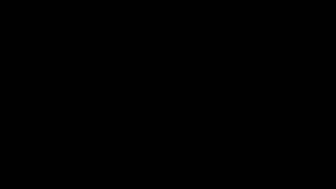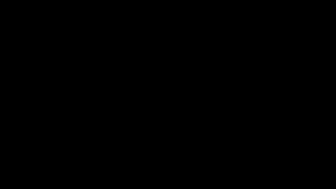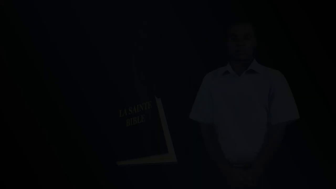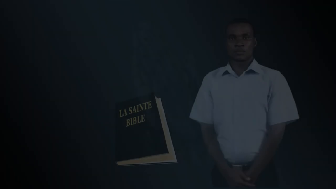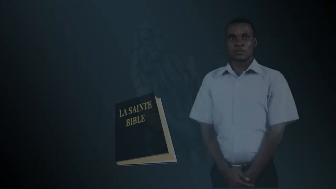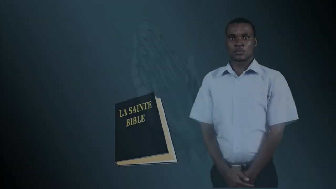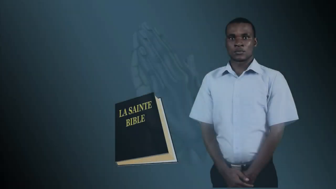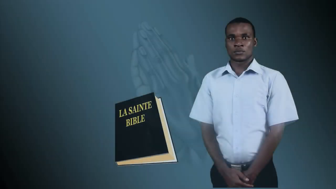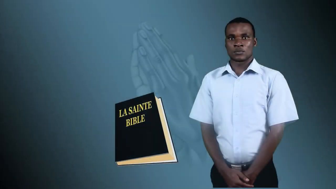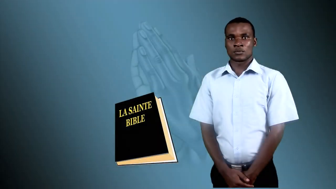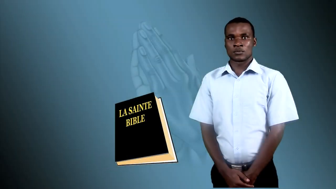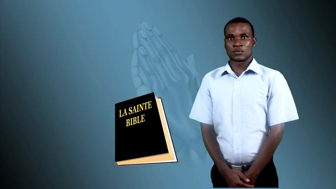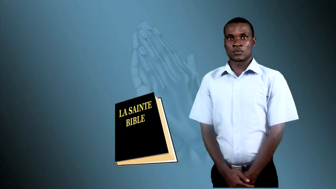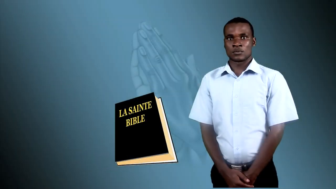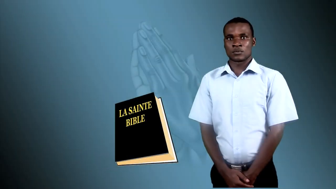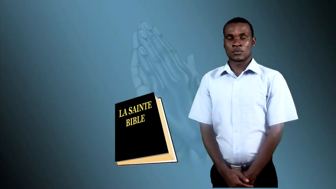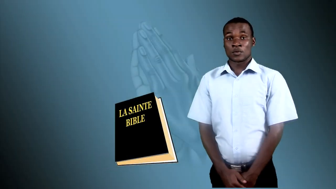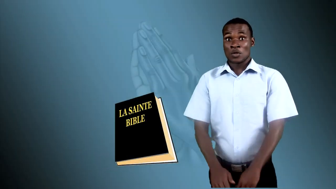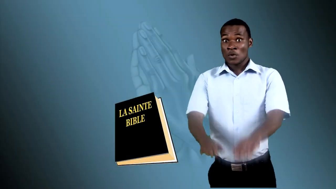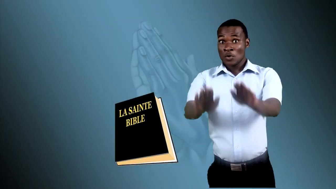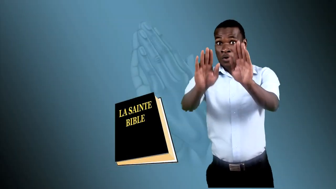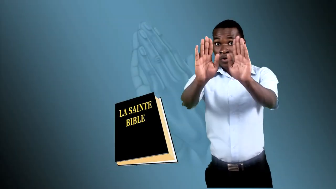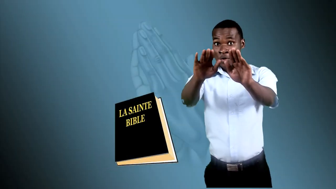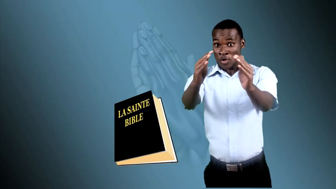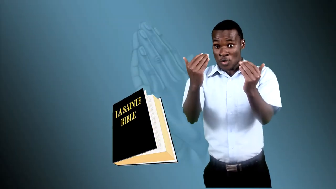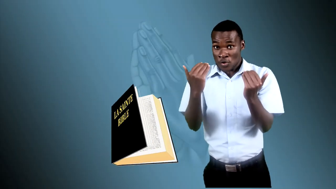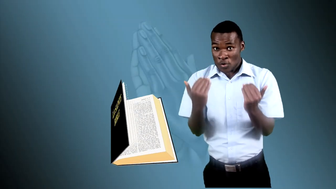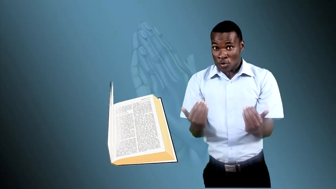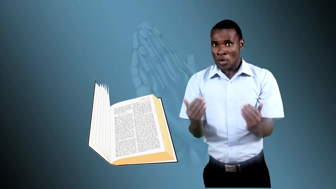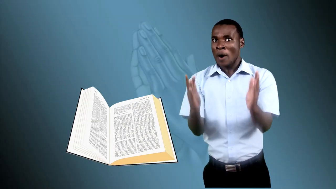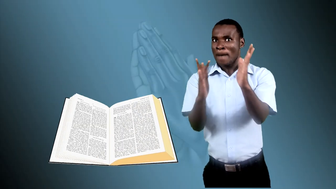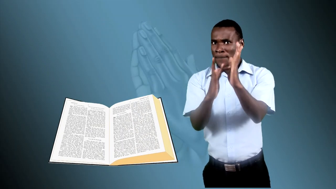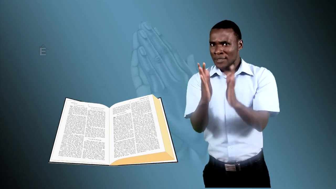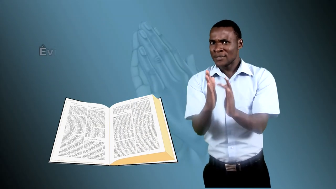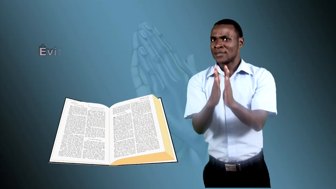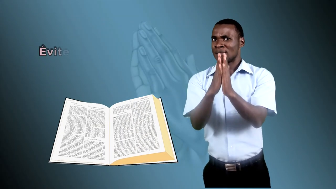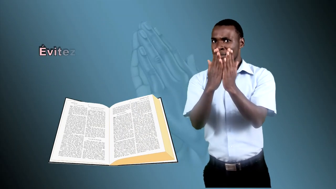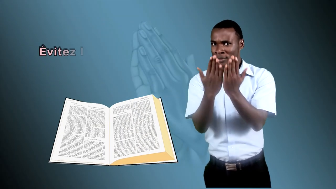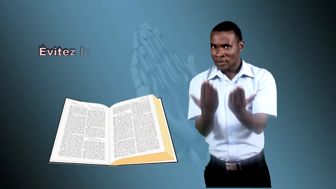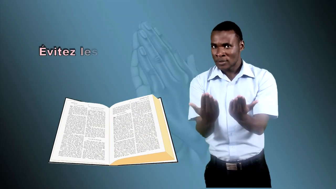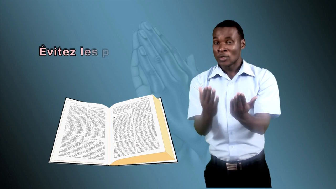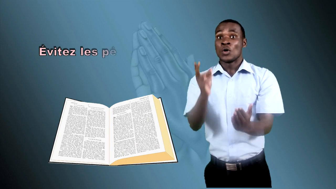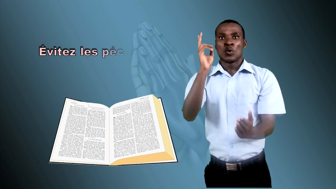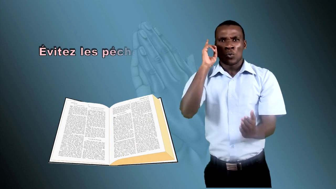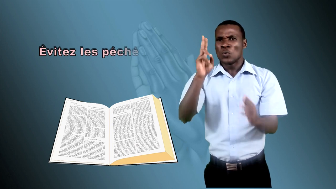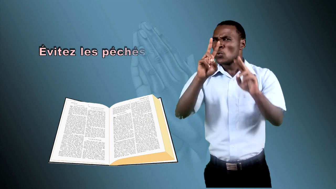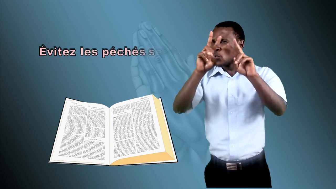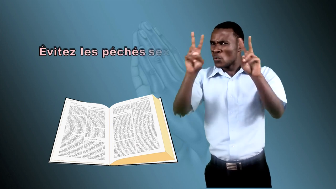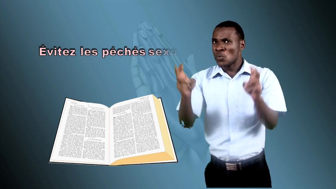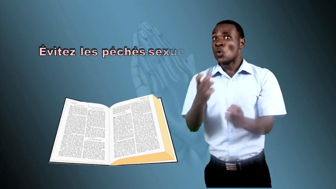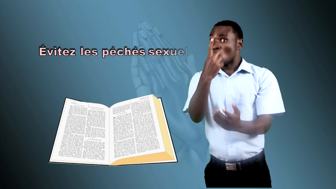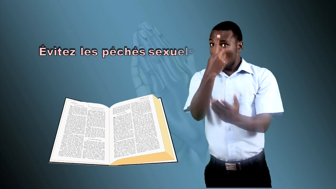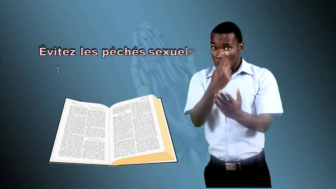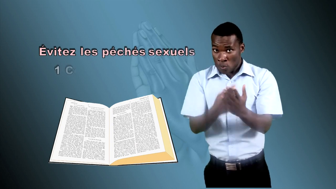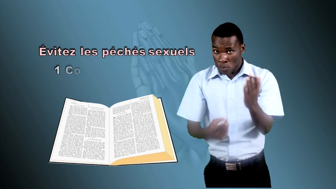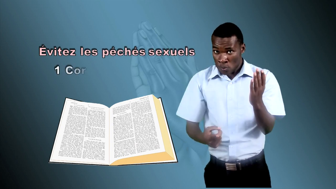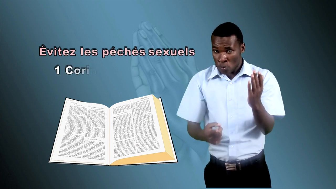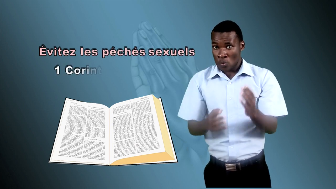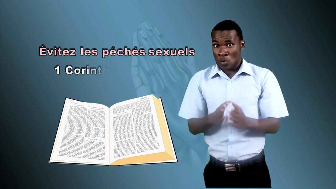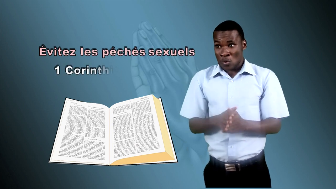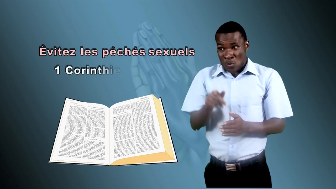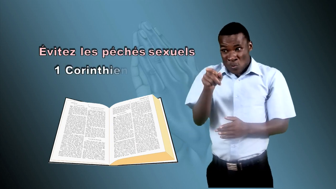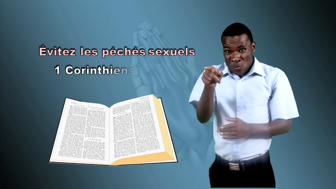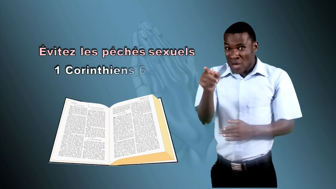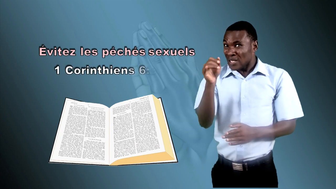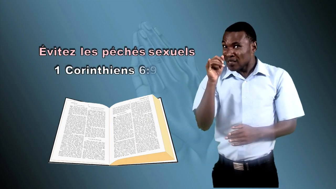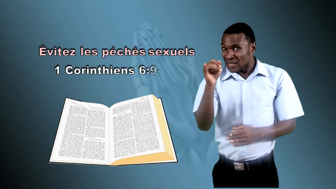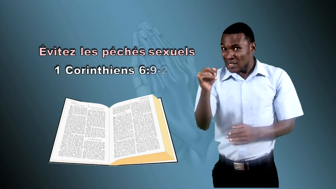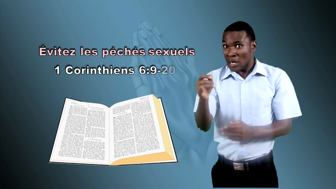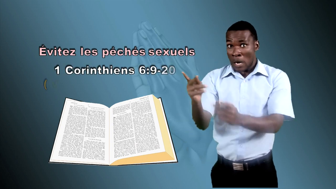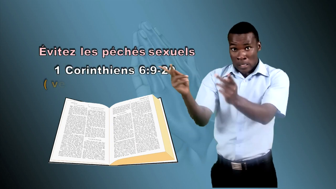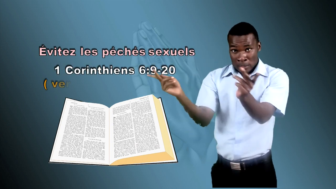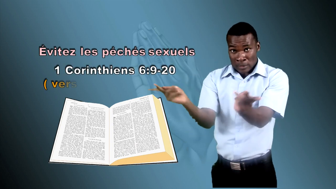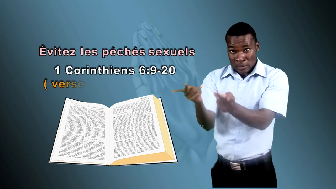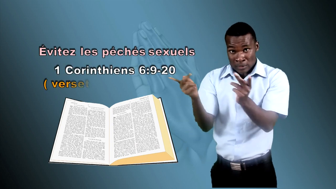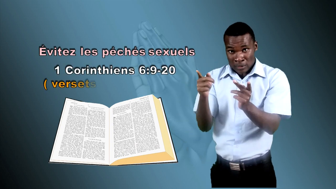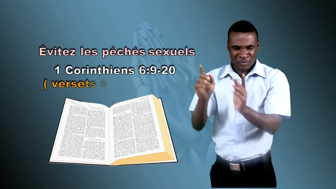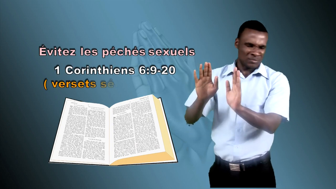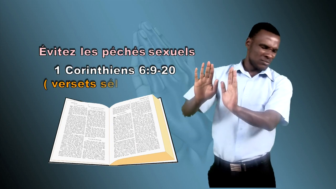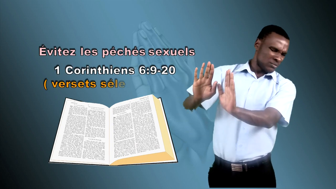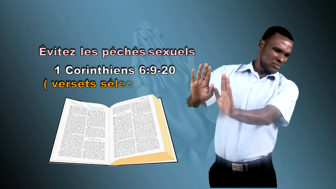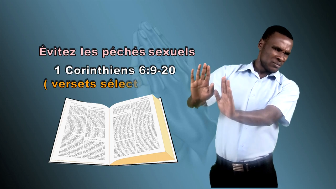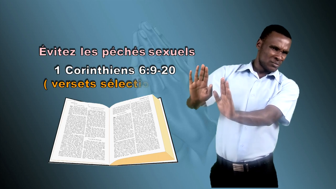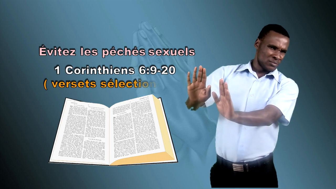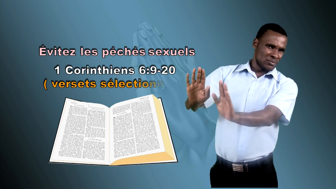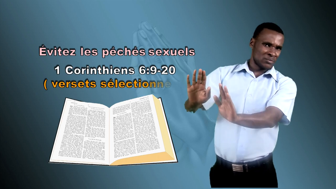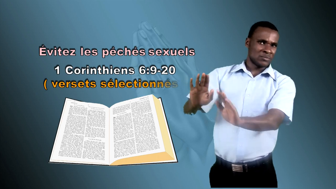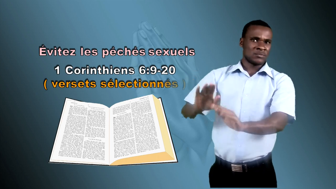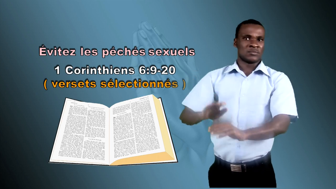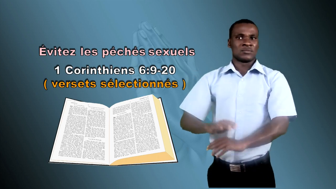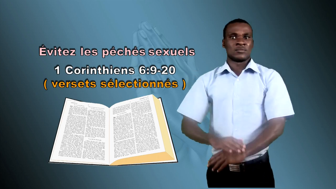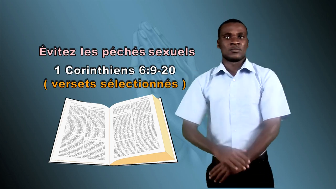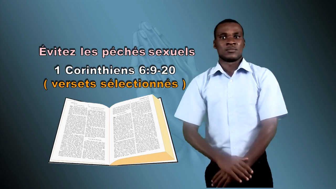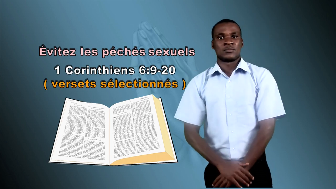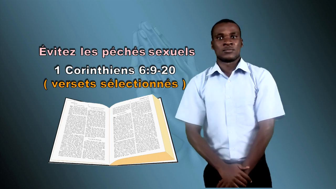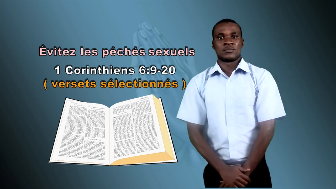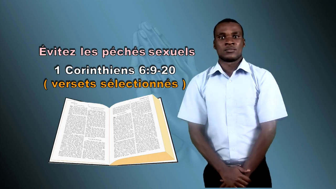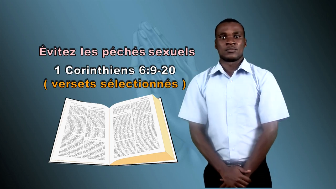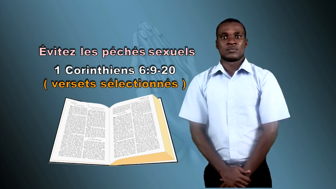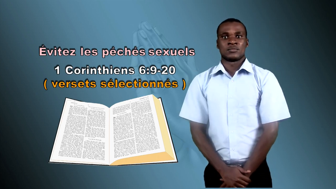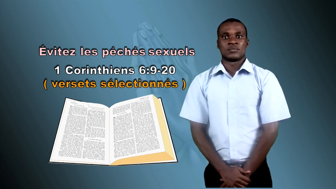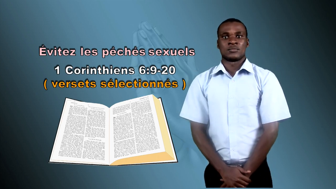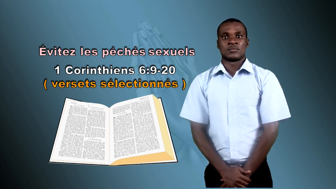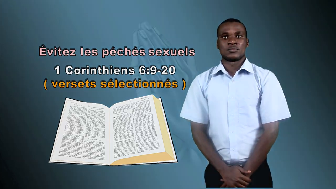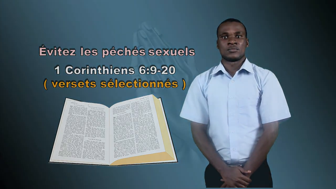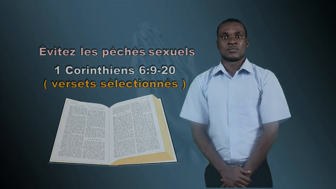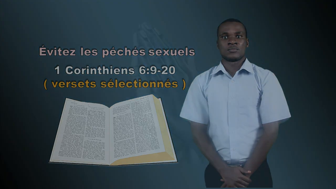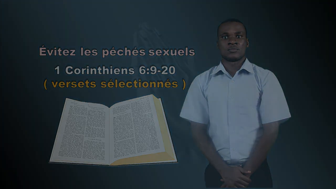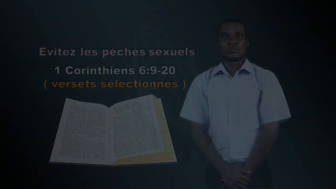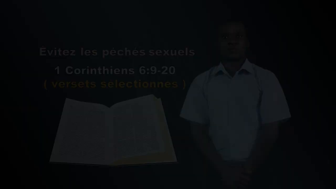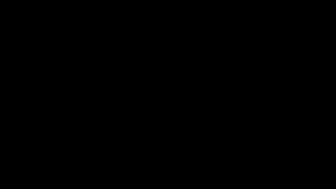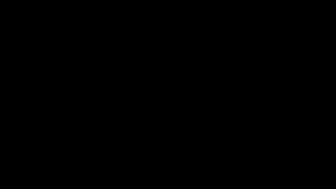Évitez les péchés sexuels